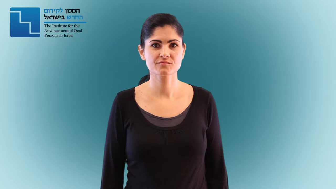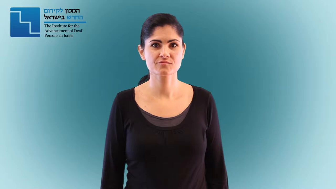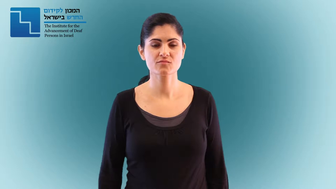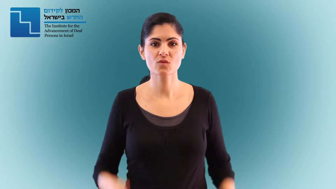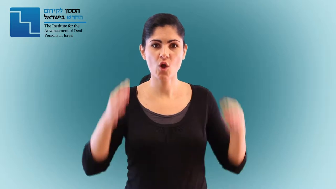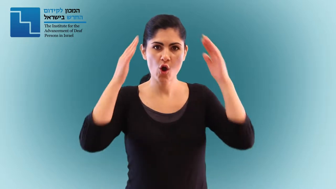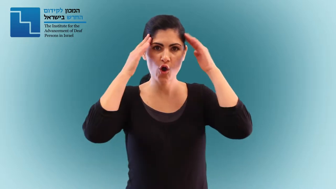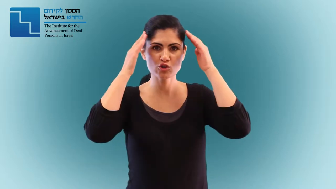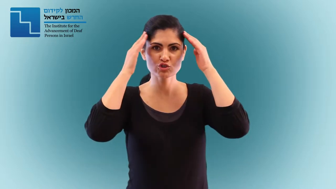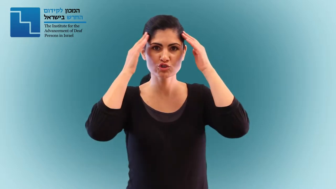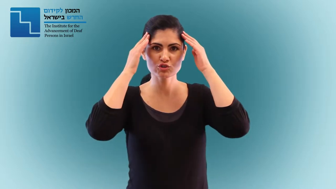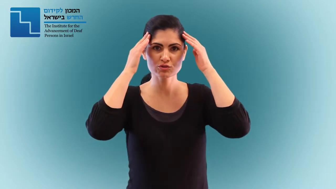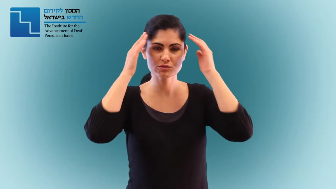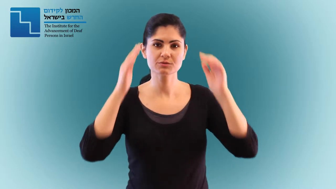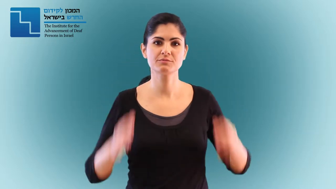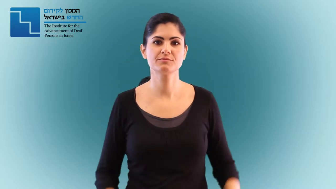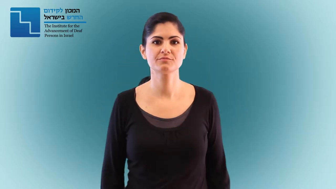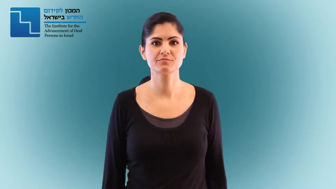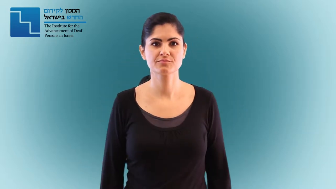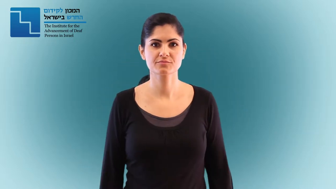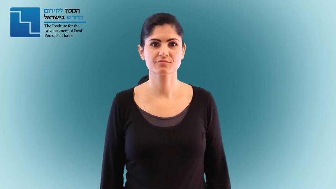ראש